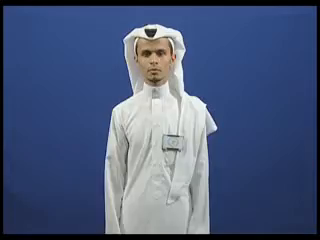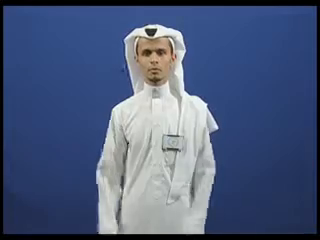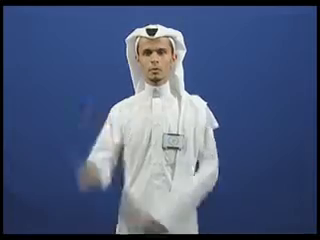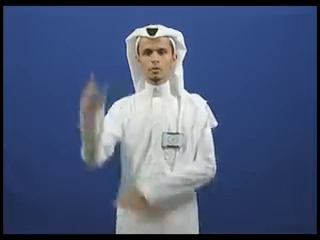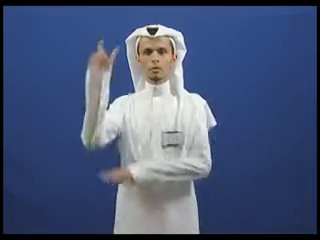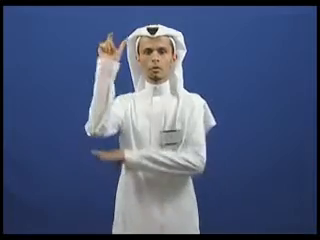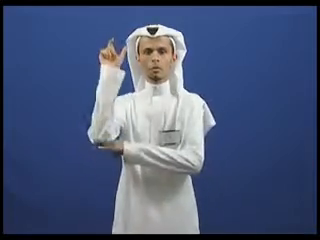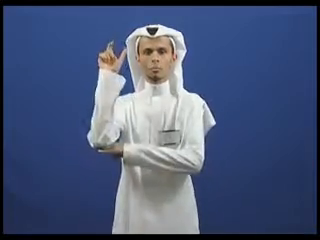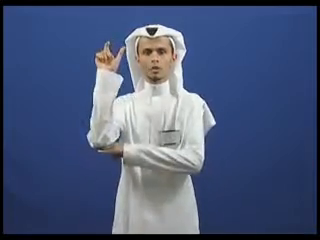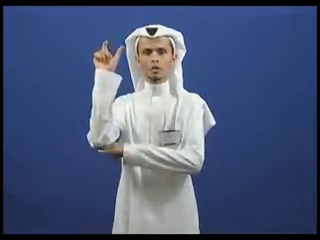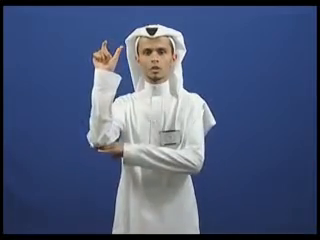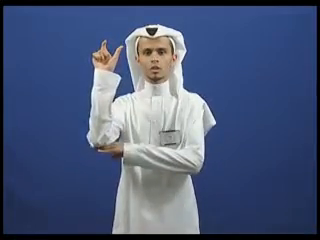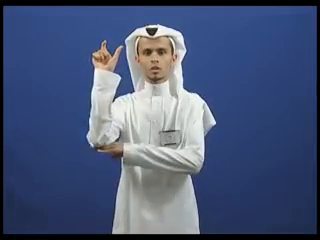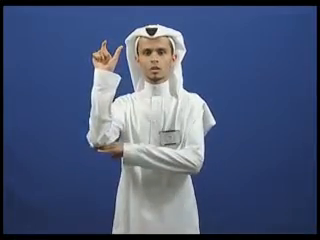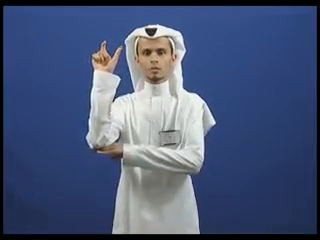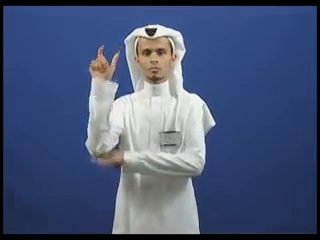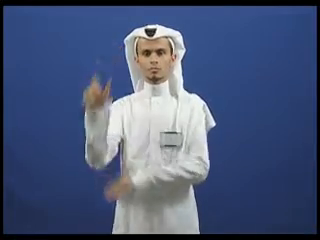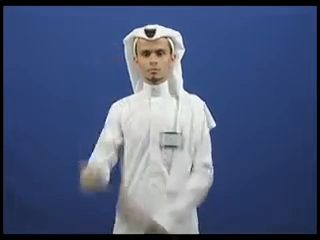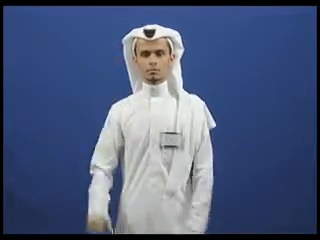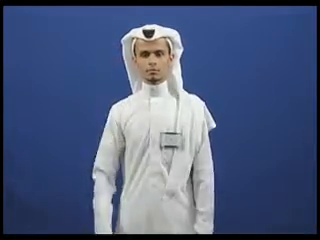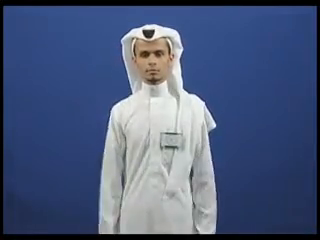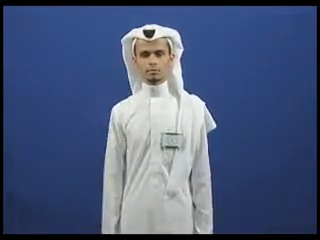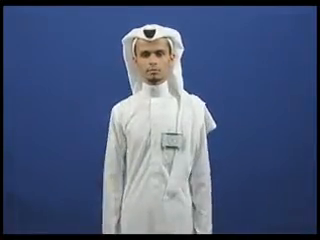مسجد